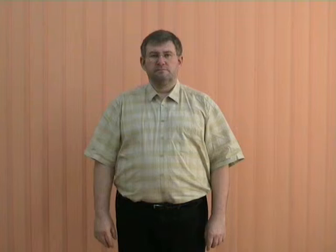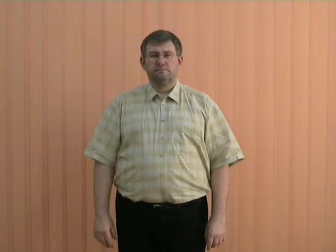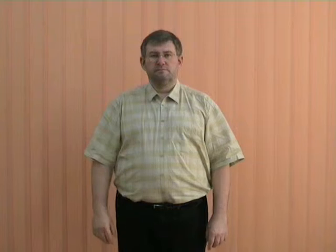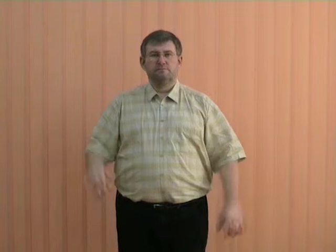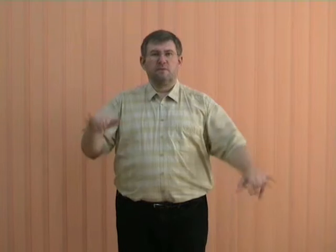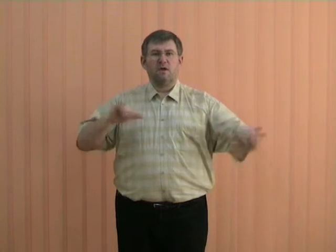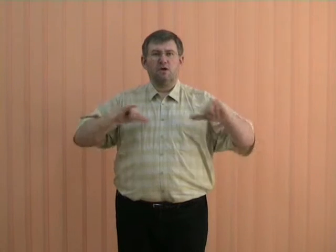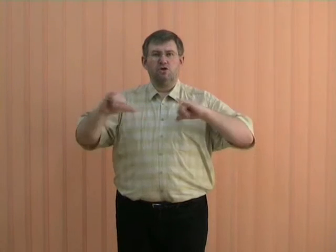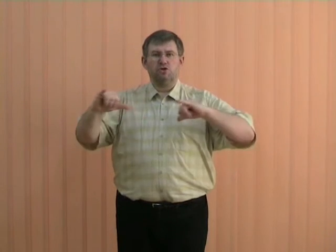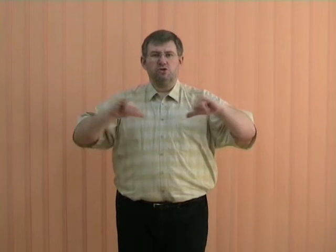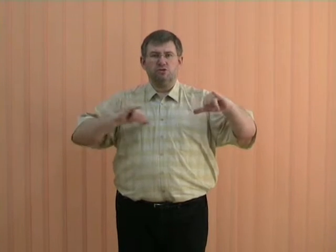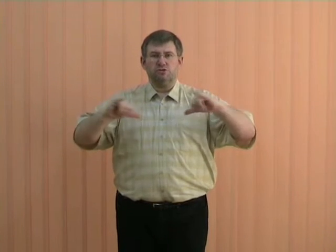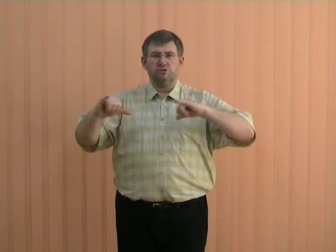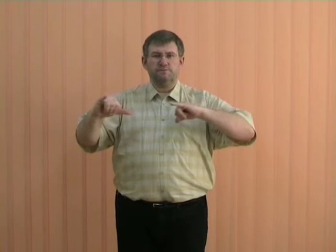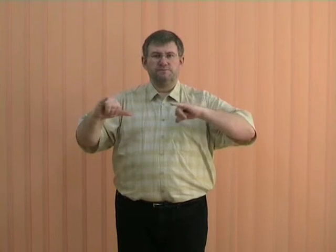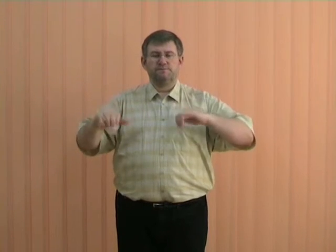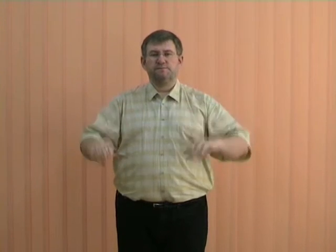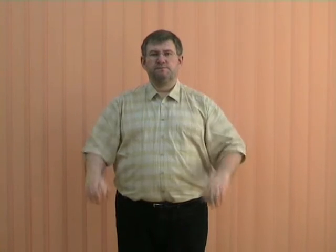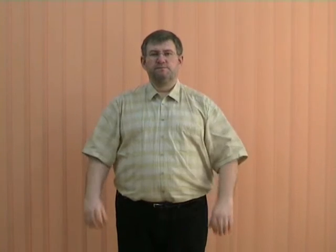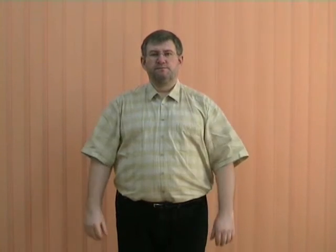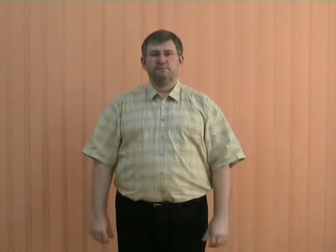rządzić